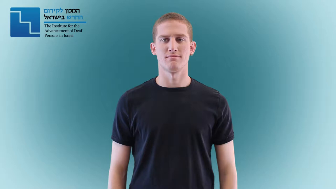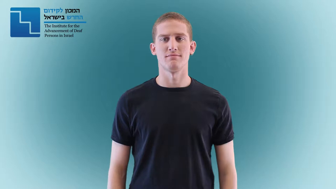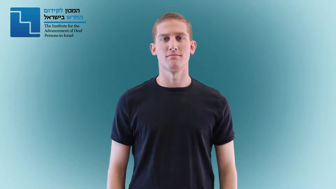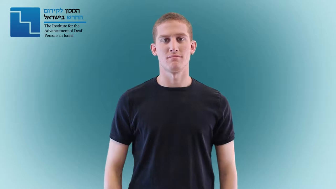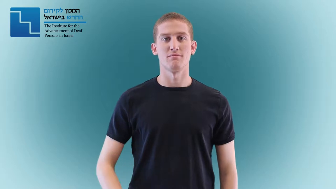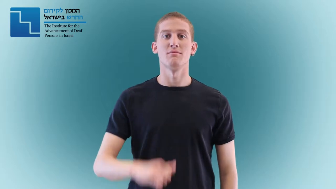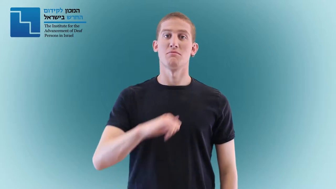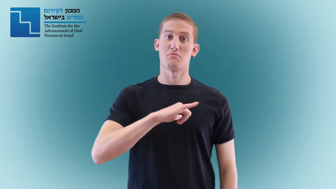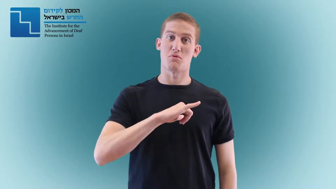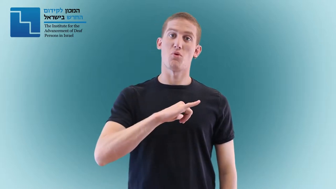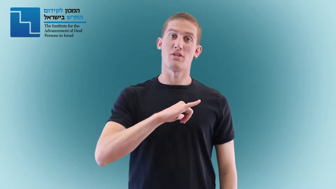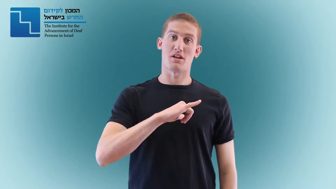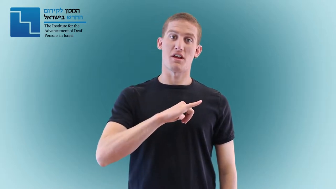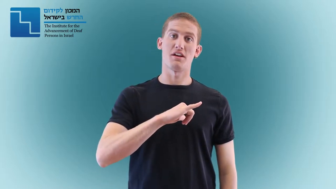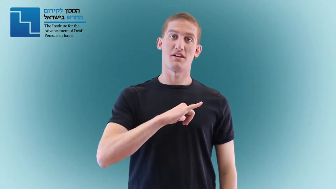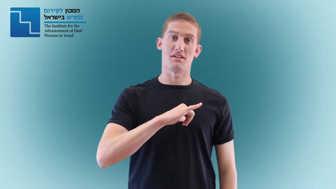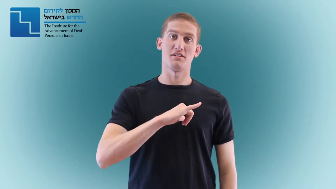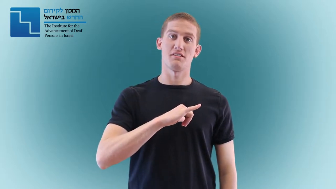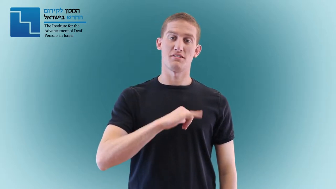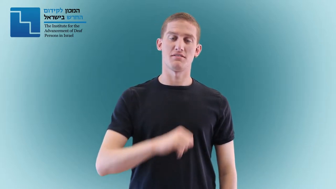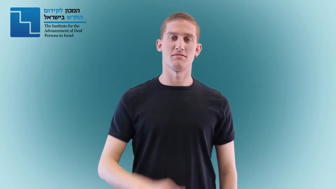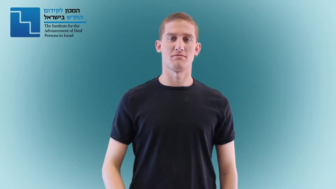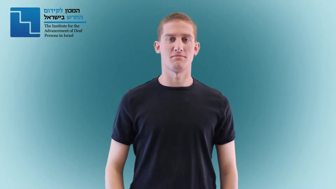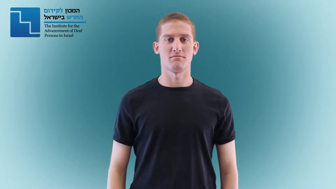מעוניין